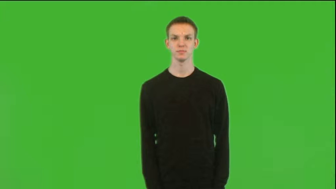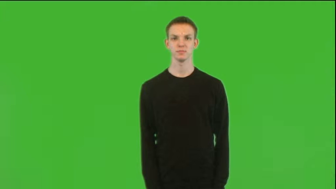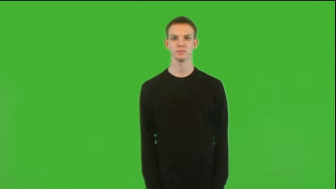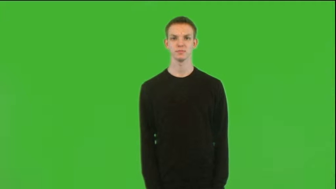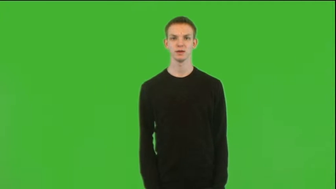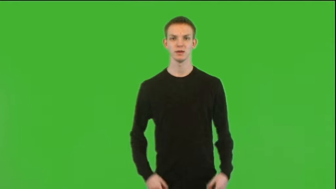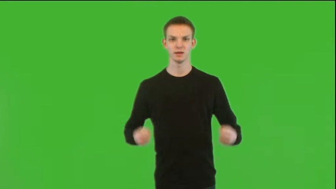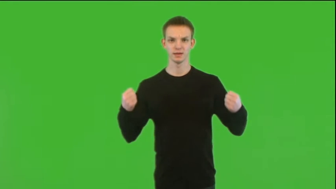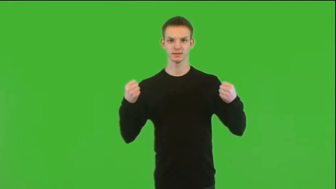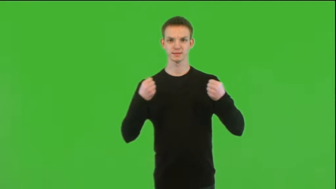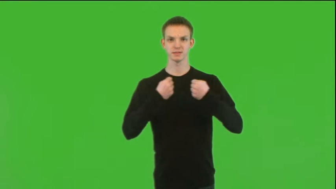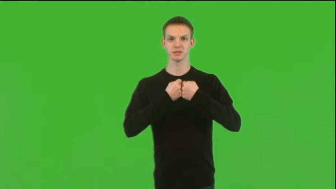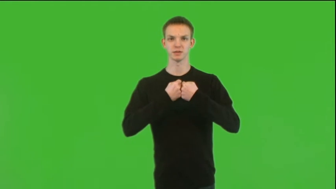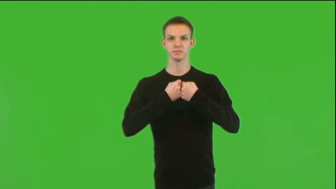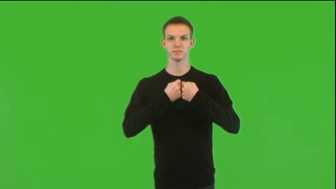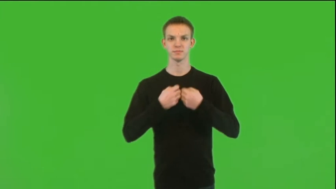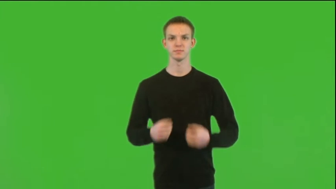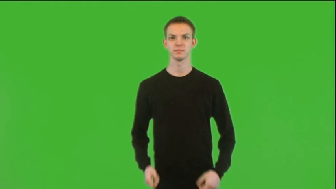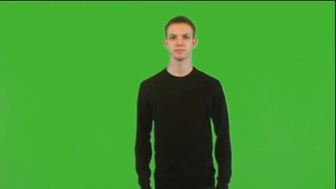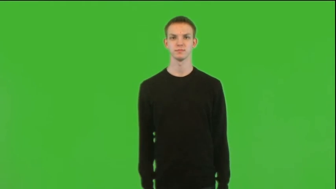zderzenie